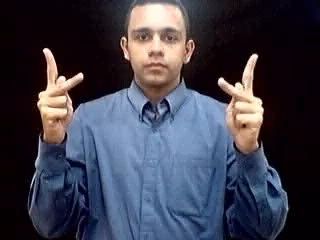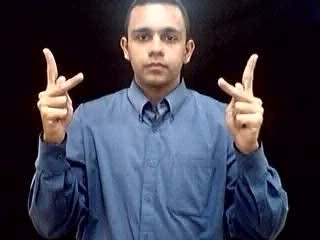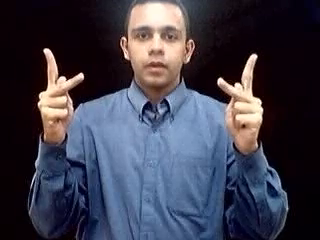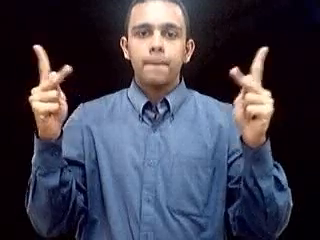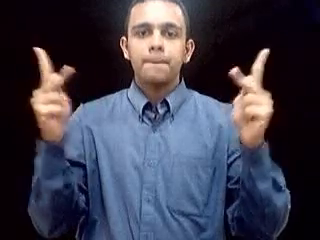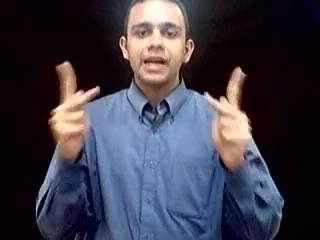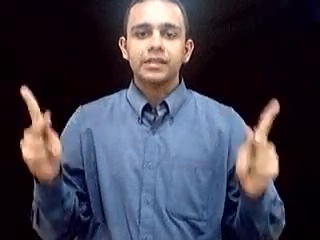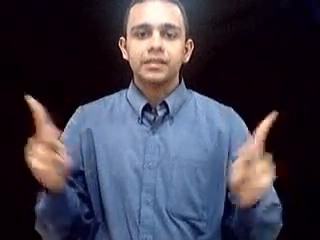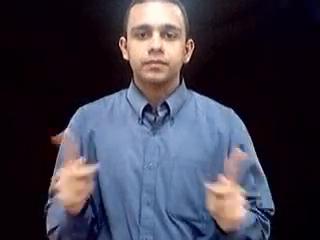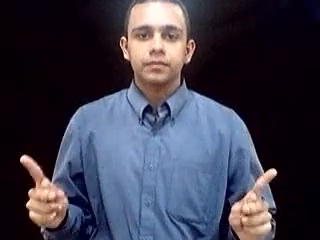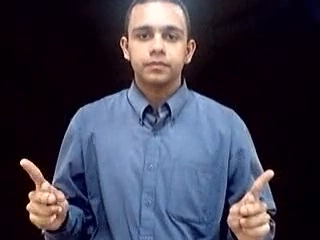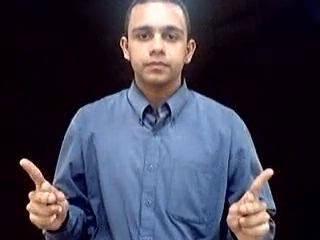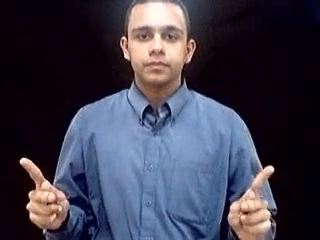paz